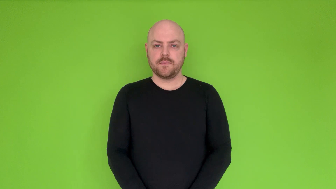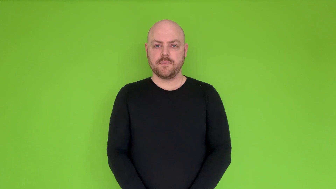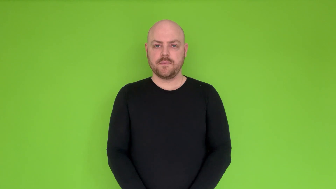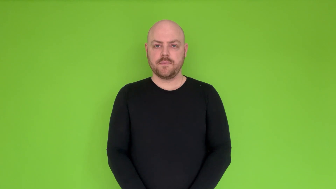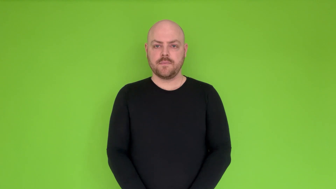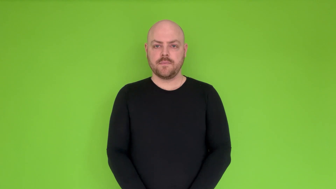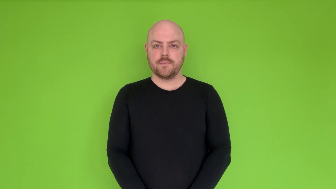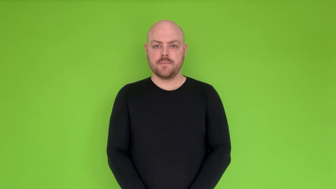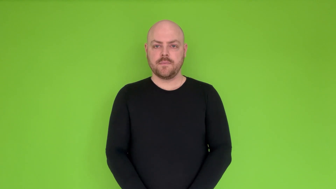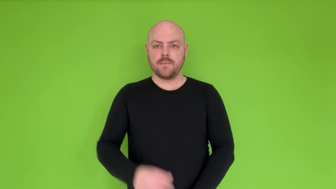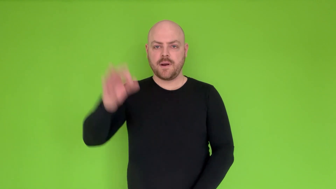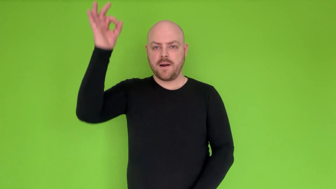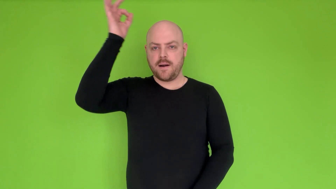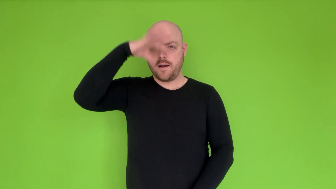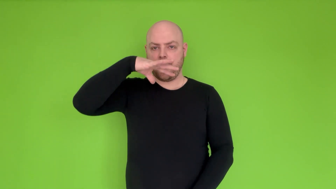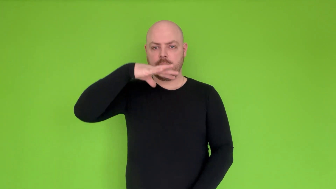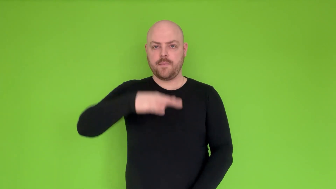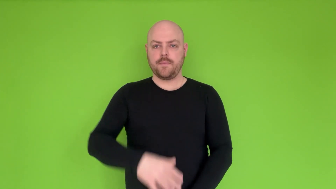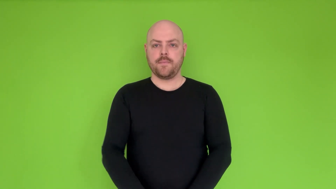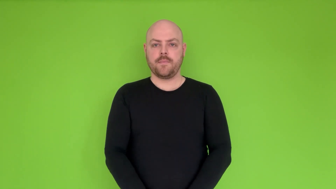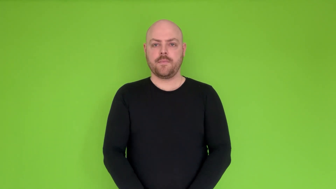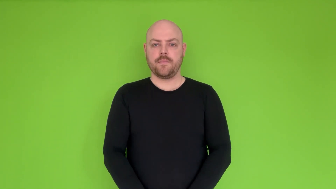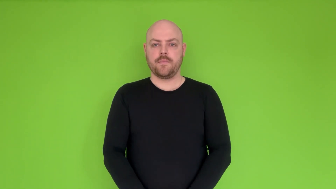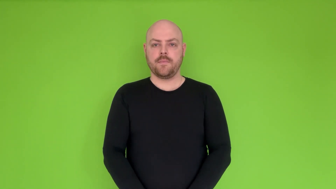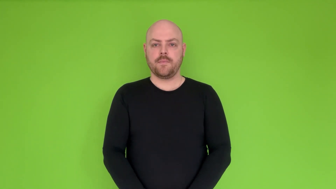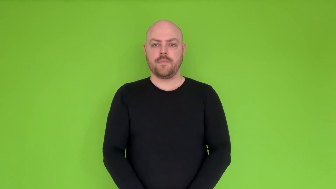Ghlin